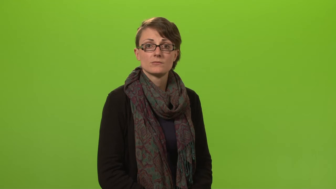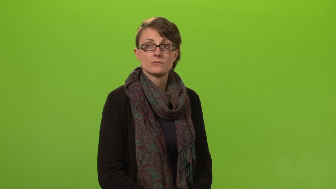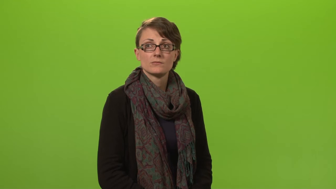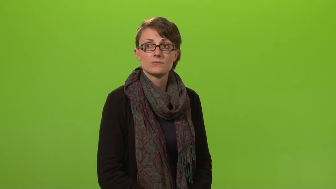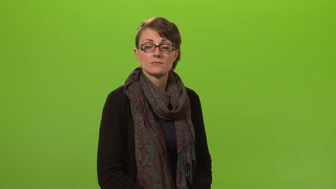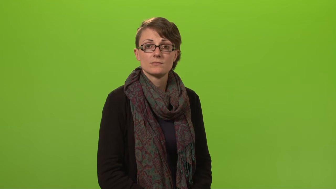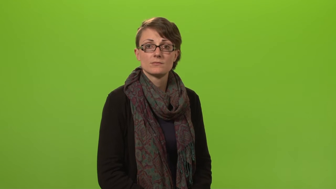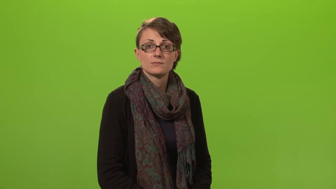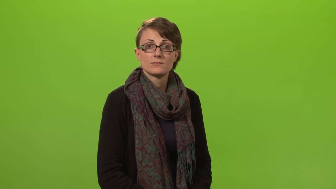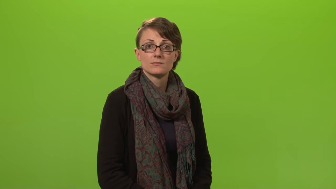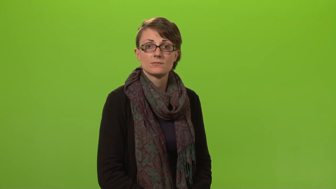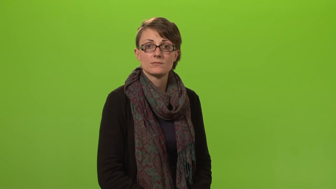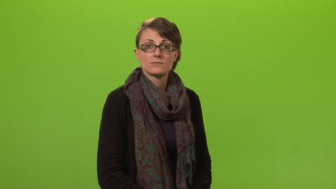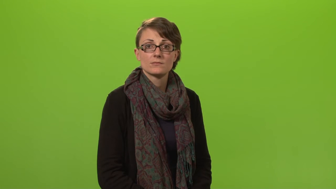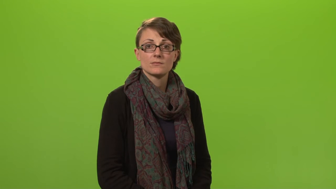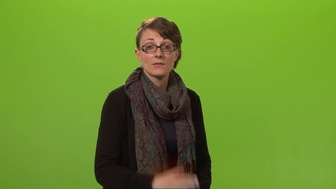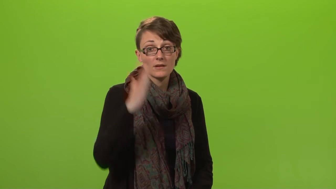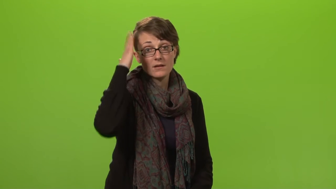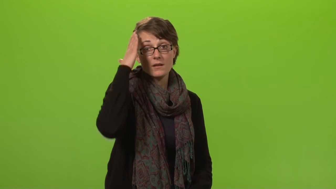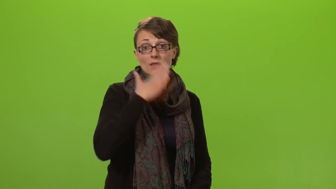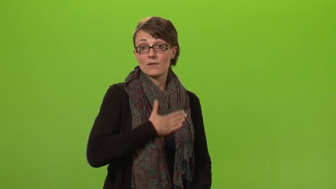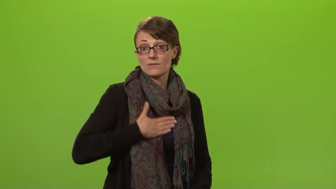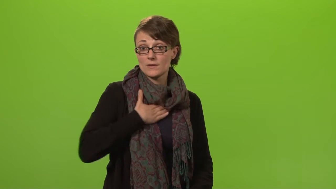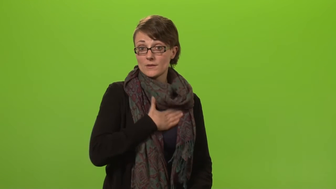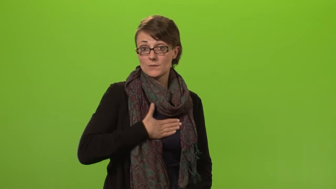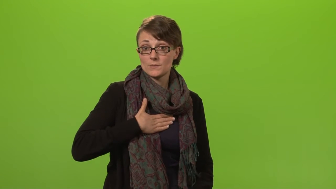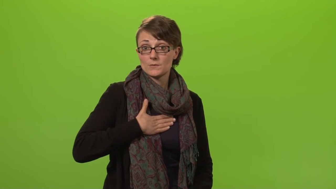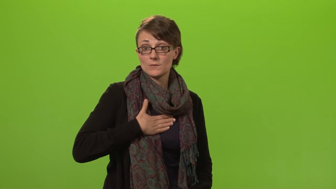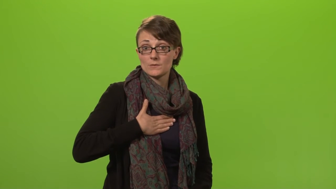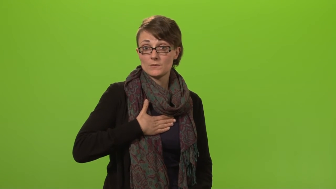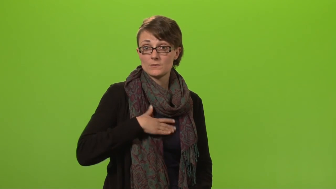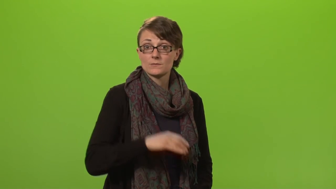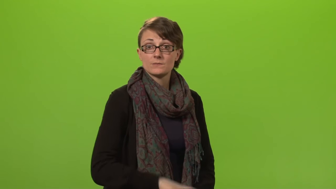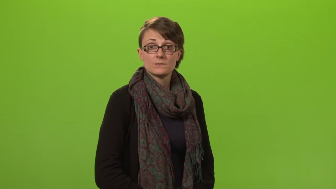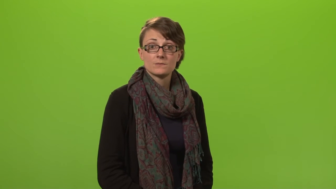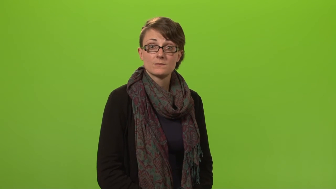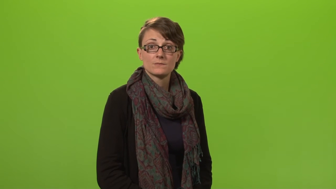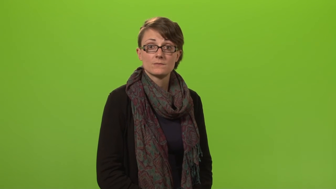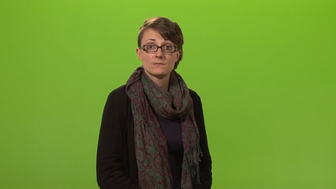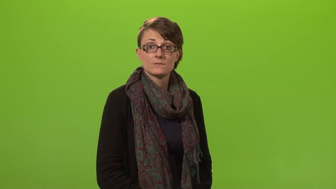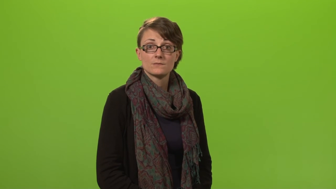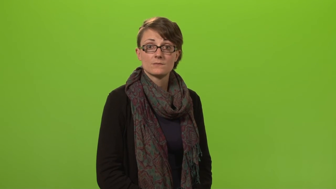Geðveikur